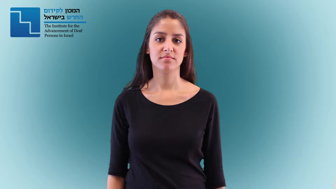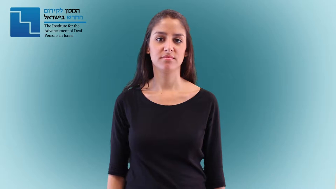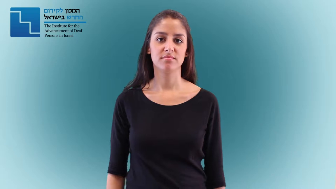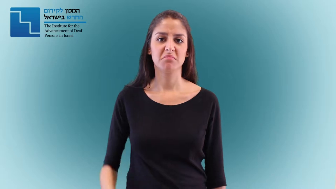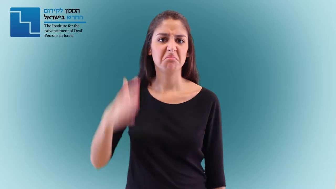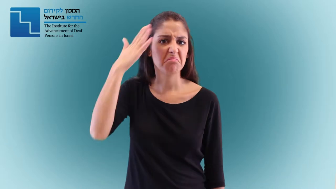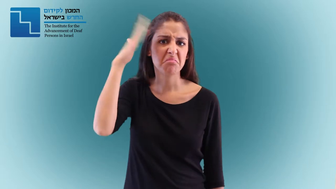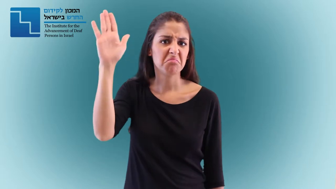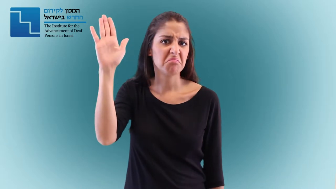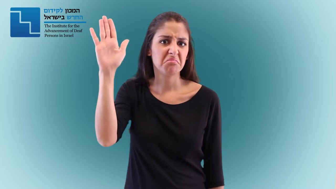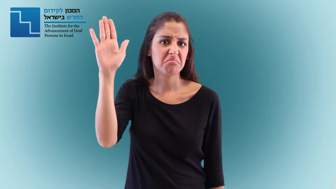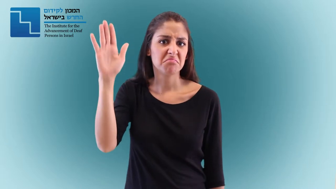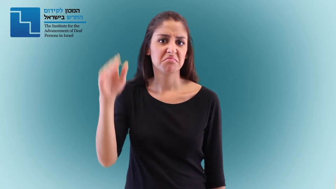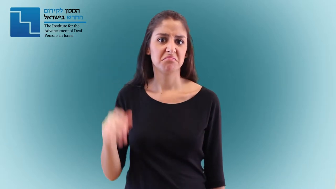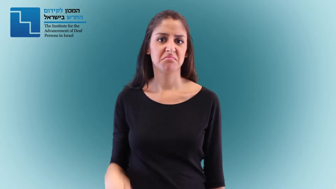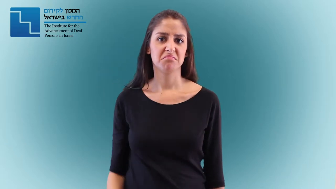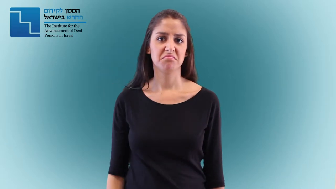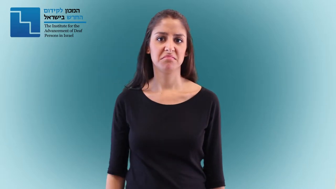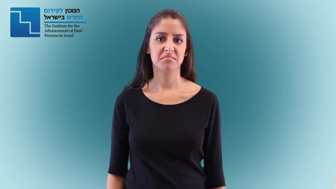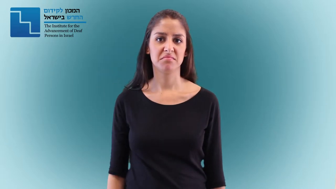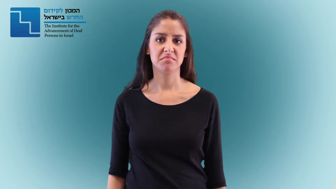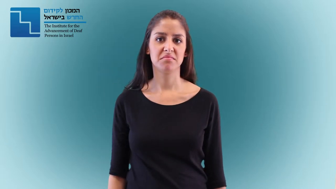אלמוני/ אלמונית